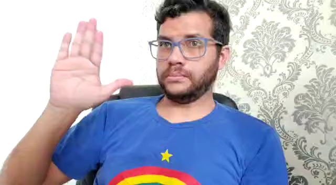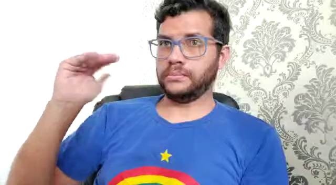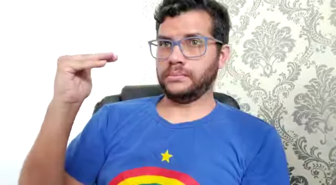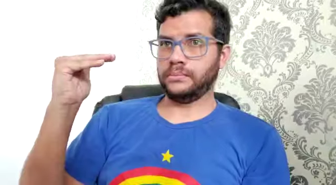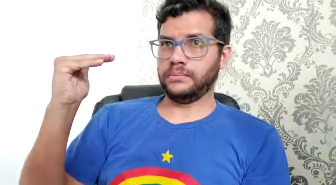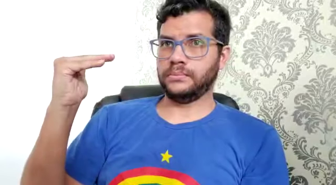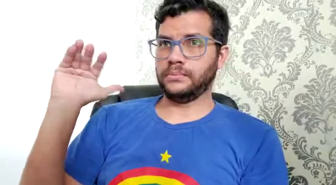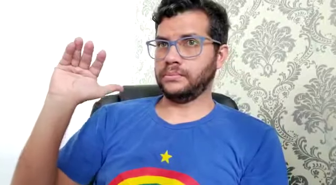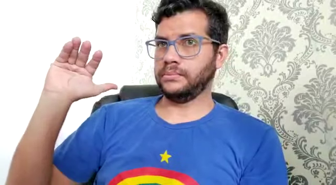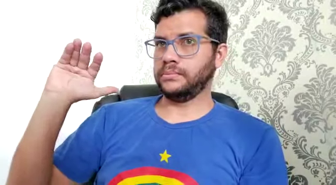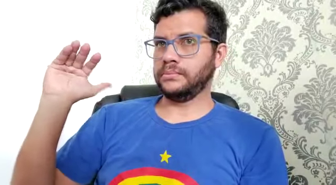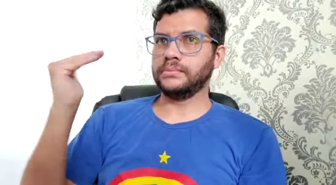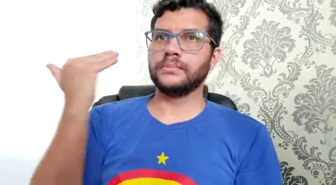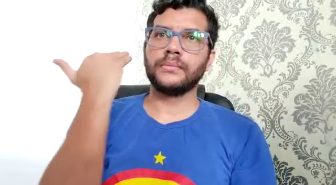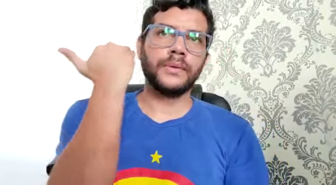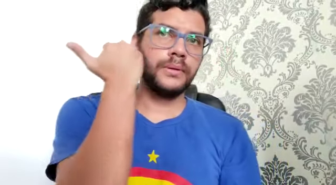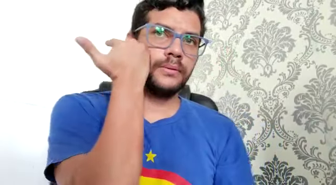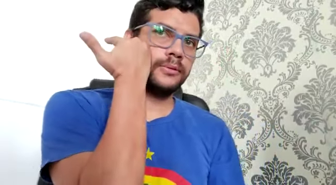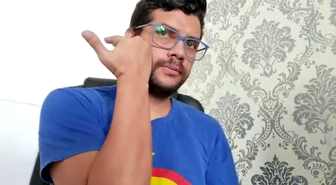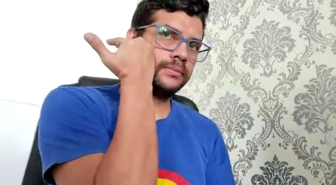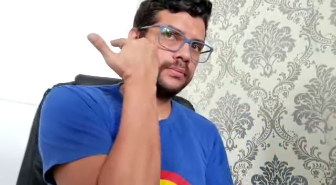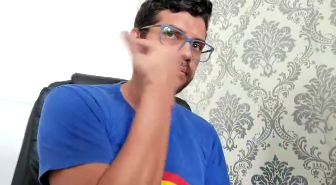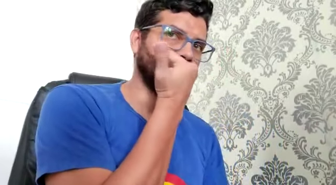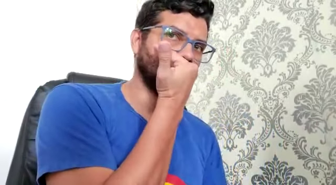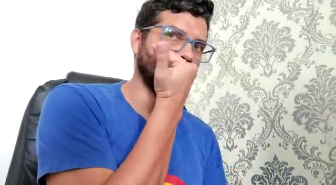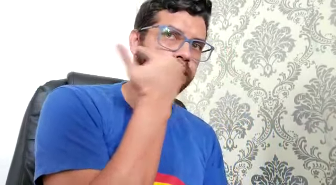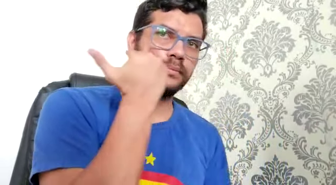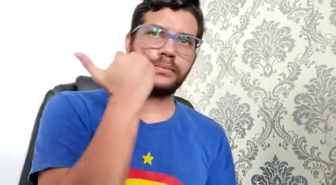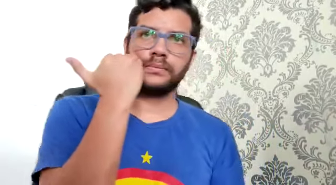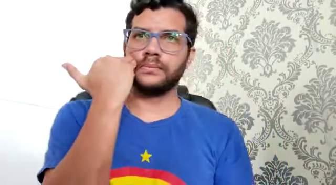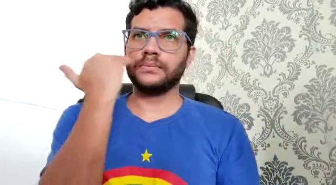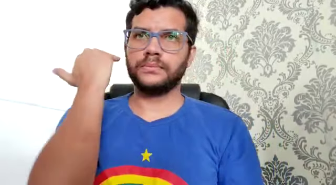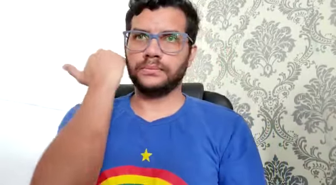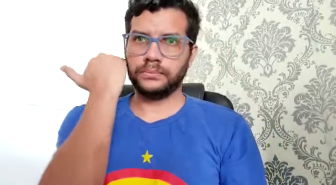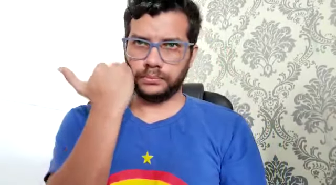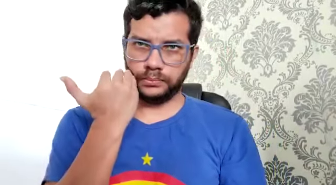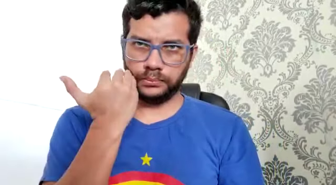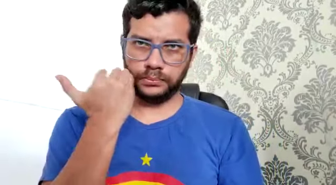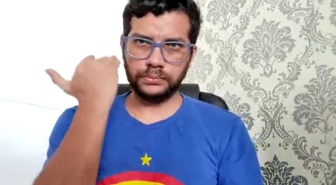Dr. Tobias Leite